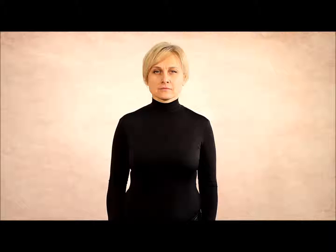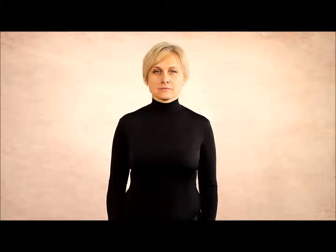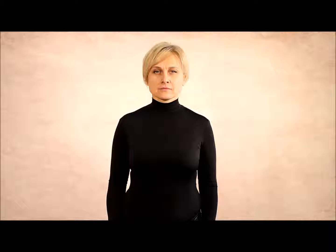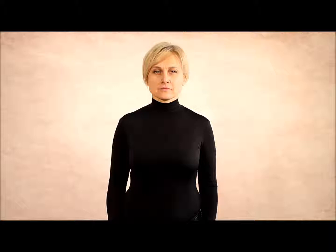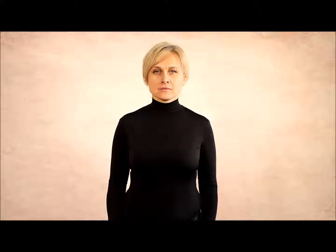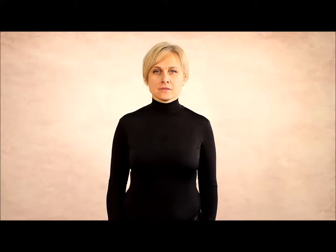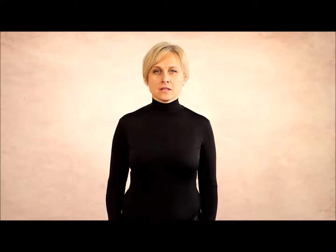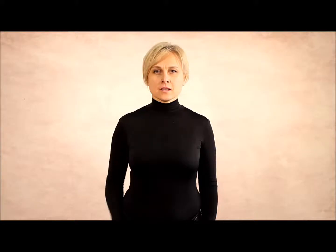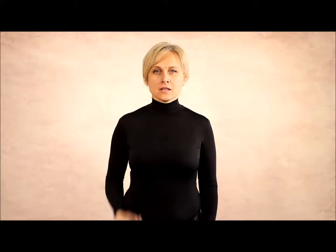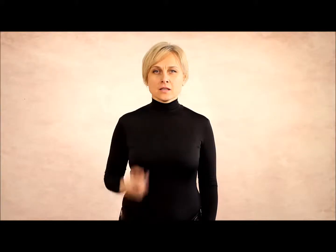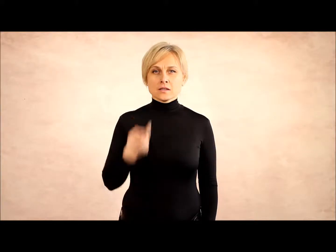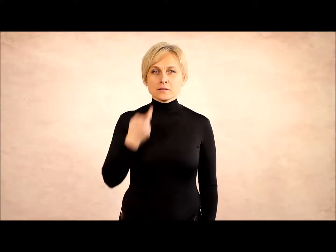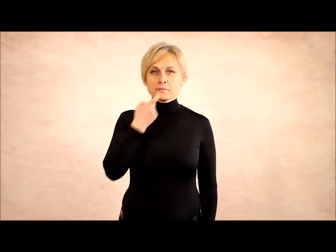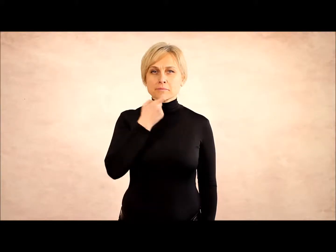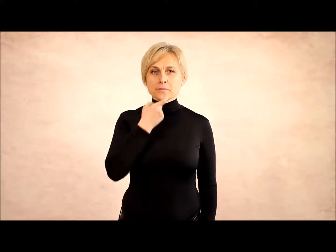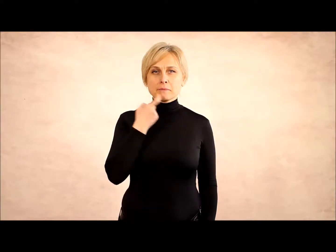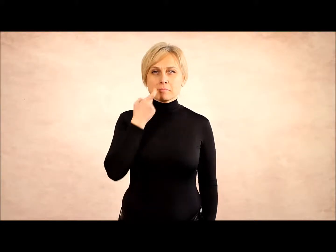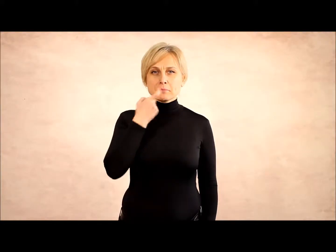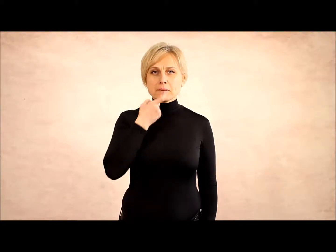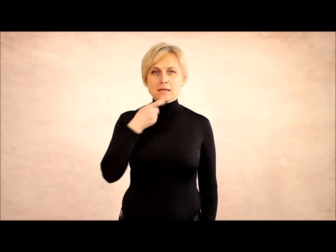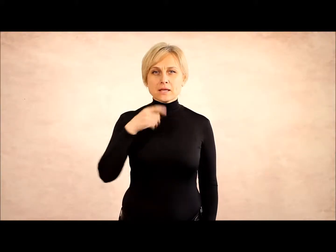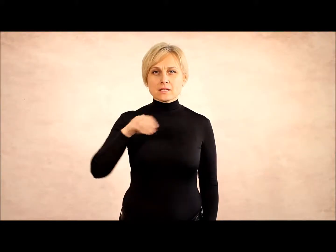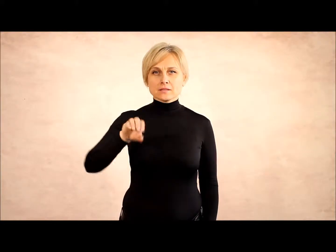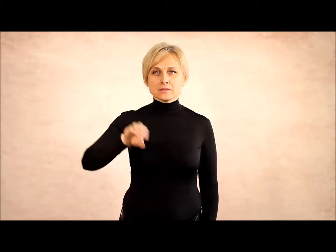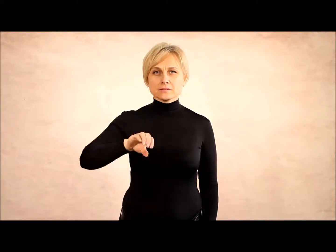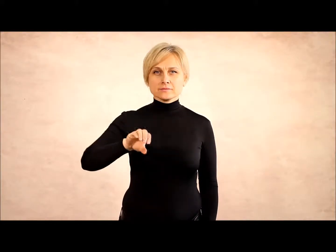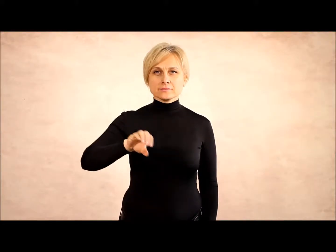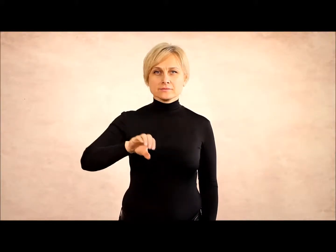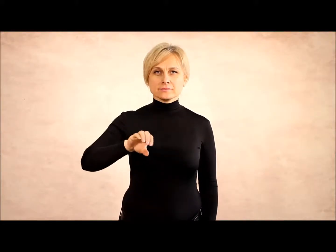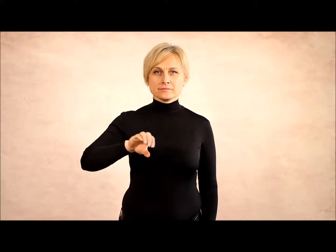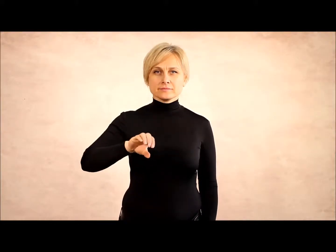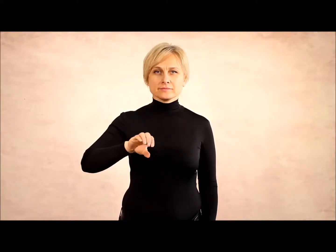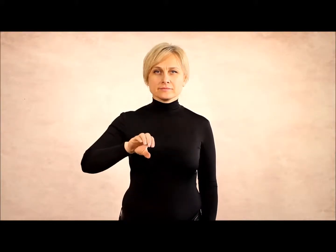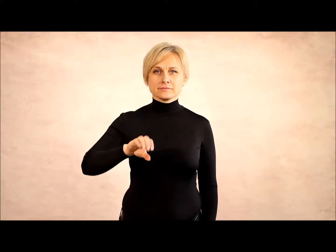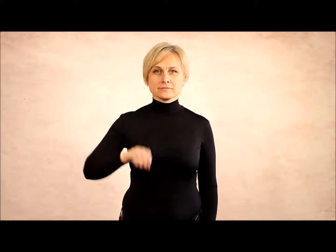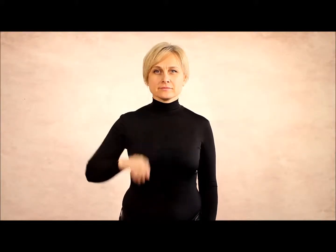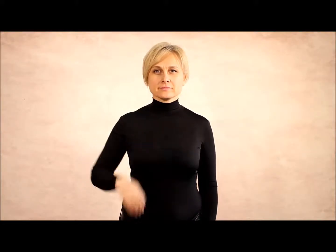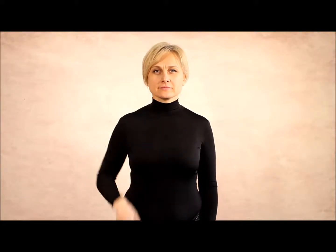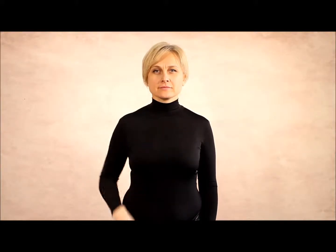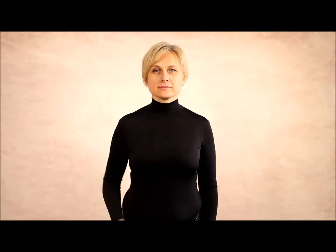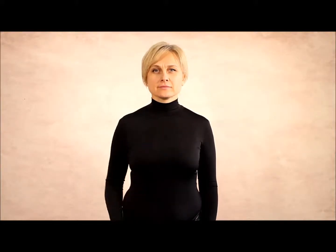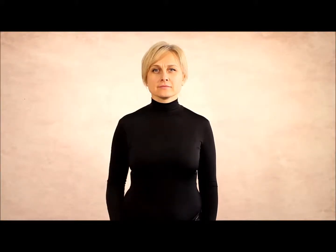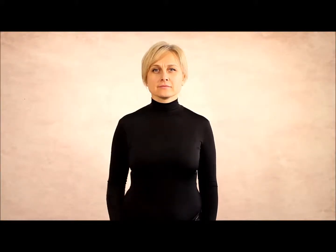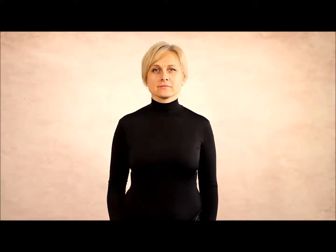Piper